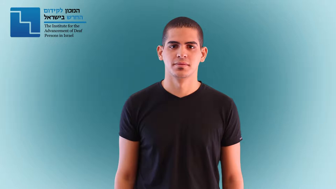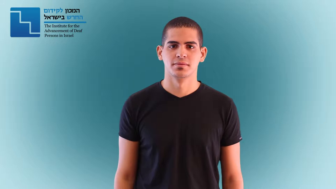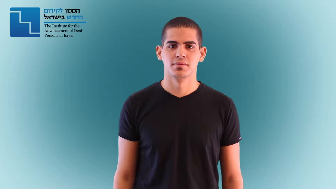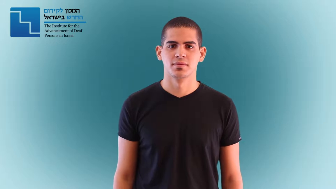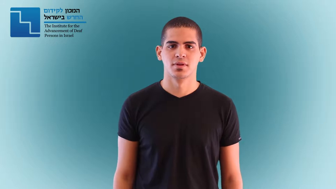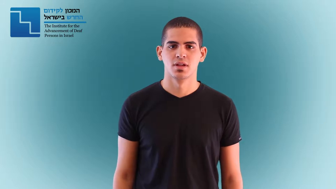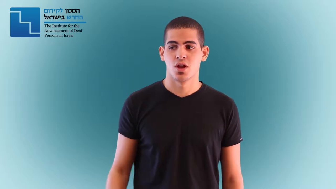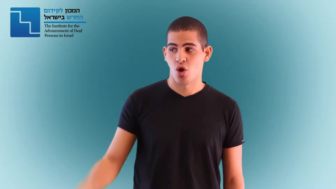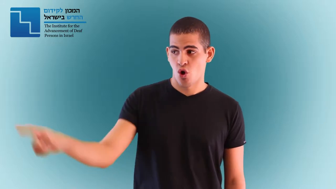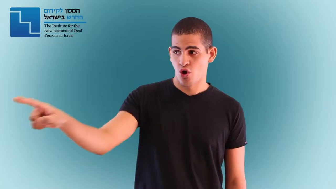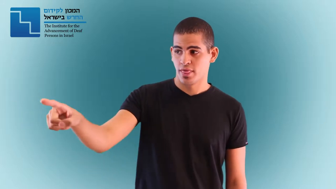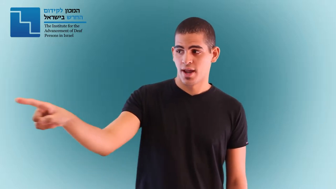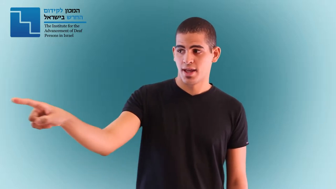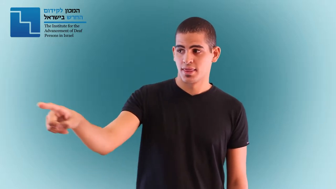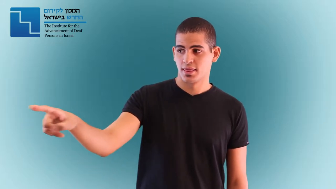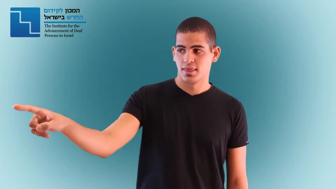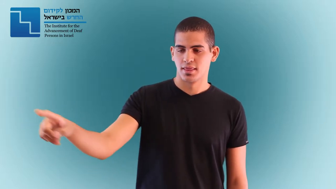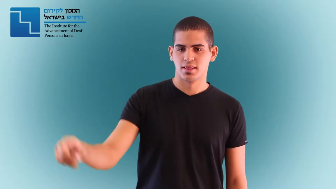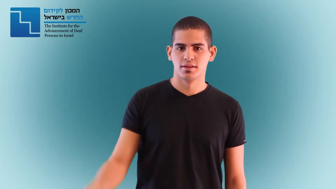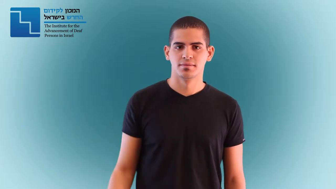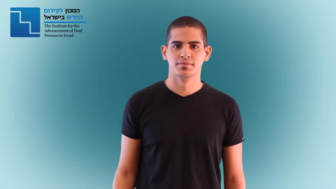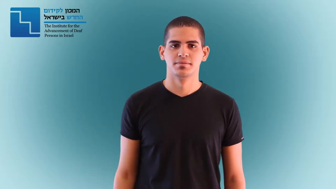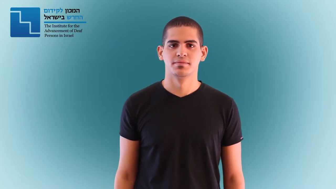אותן